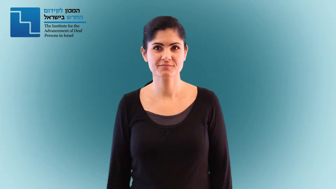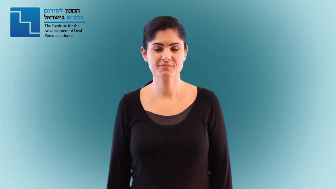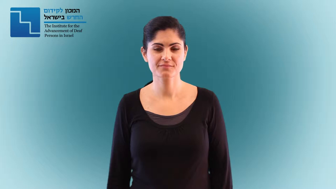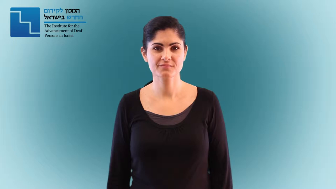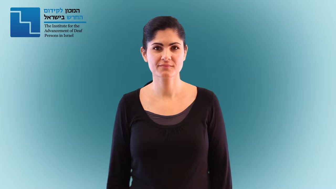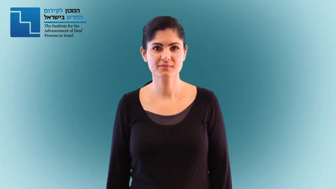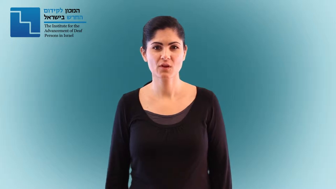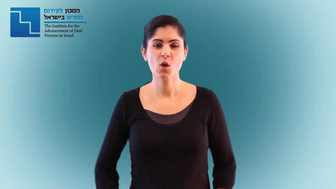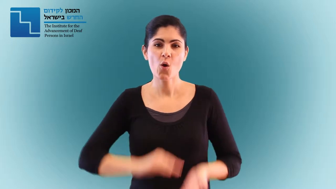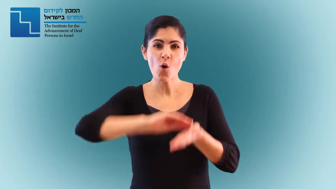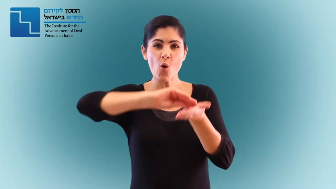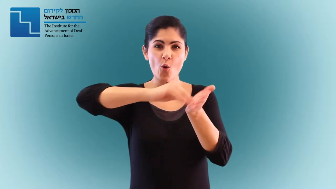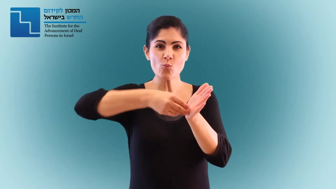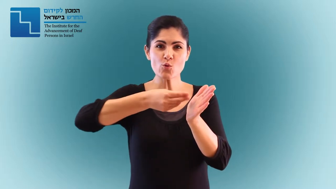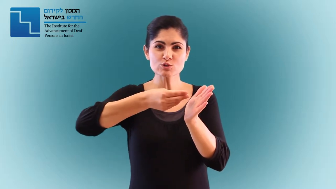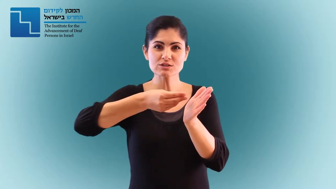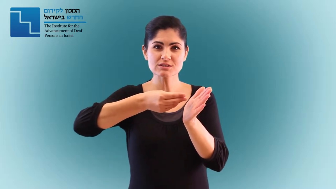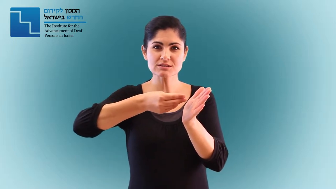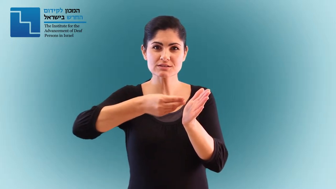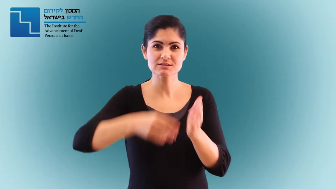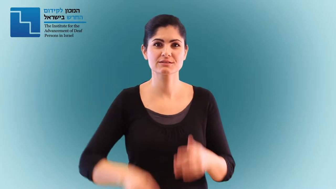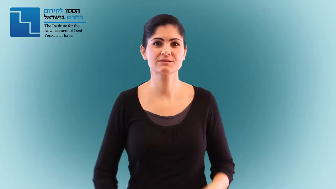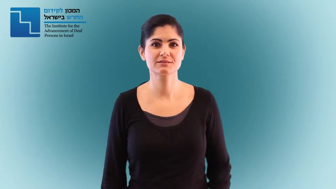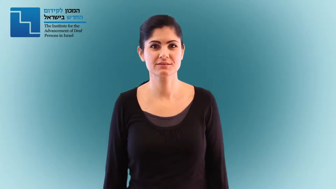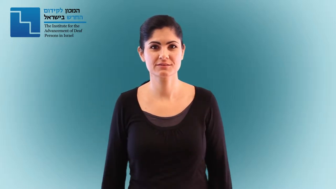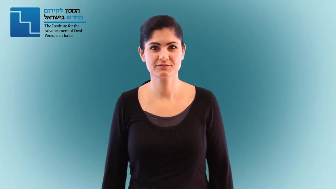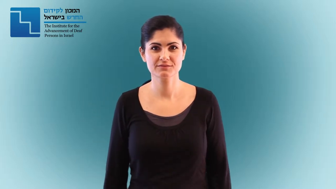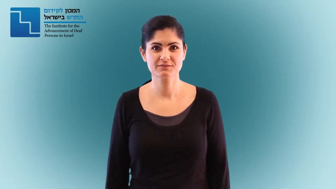חומוס